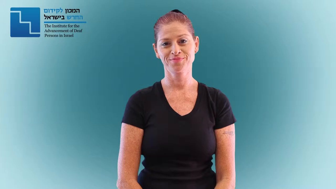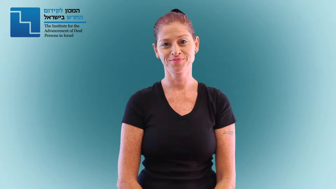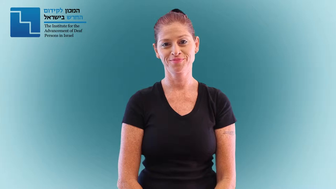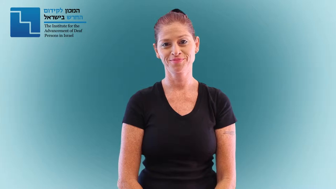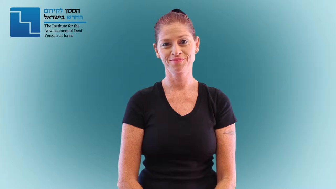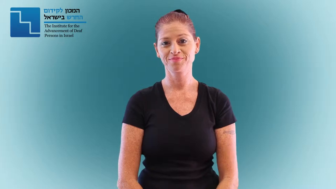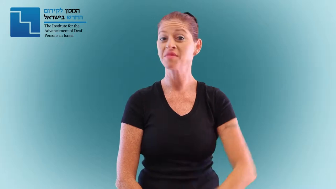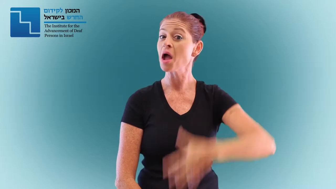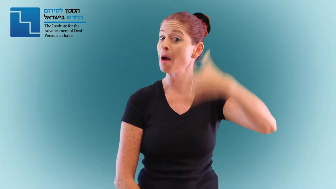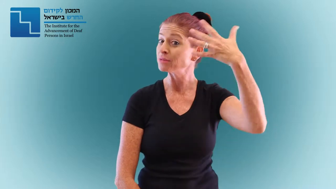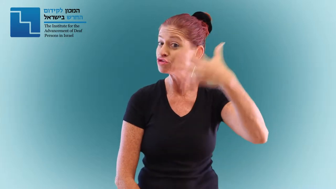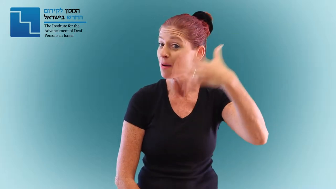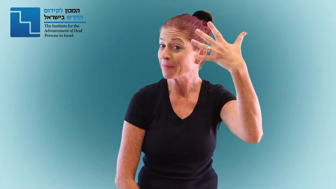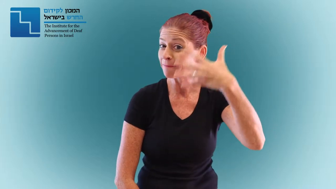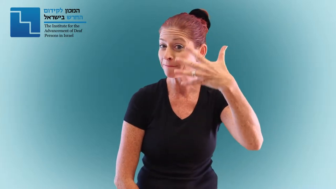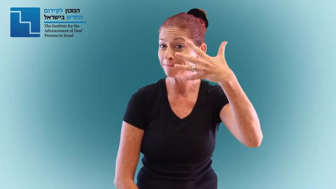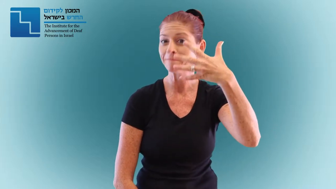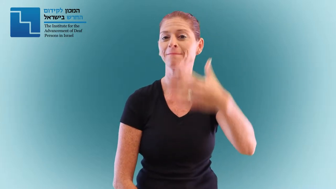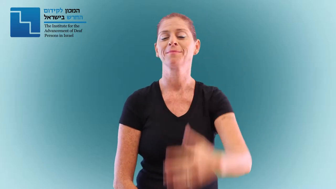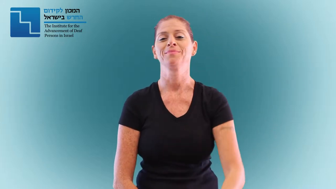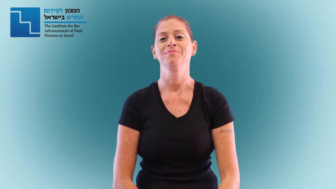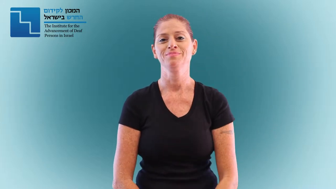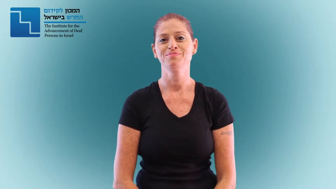חמישה ימים